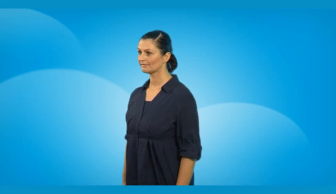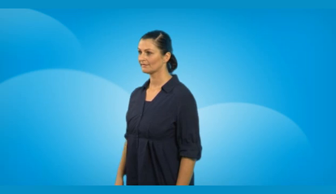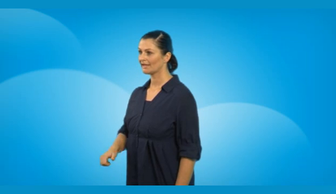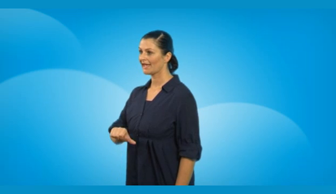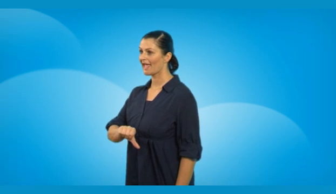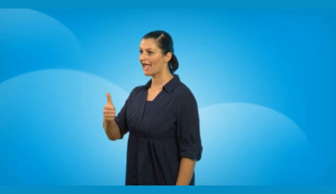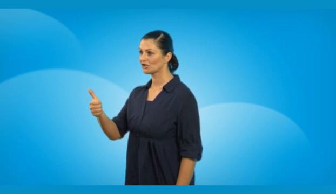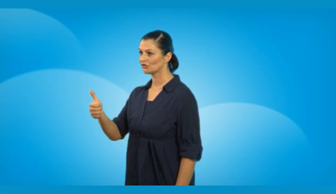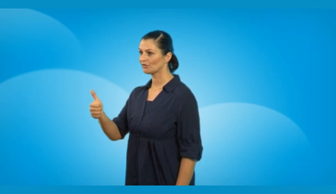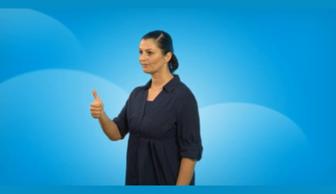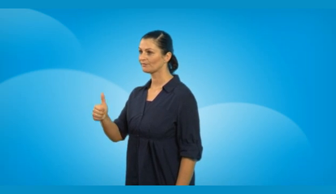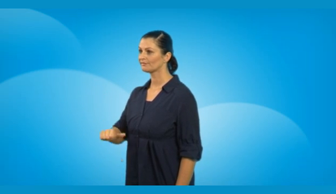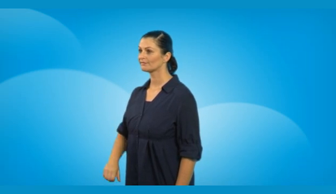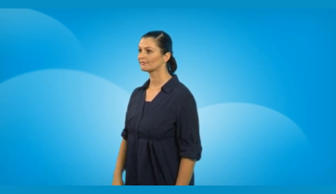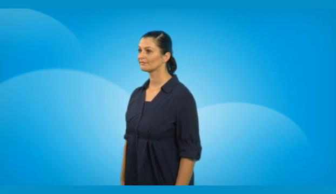Első